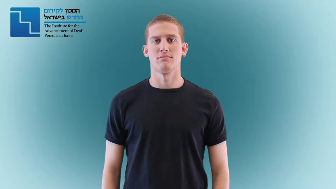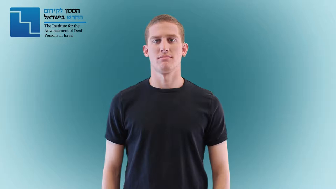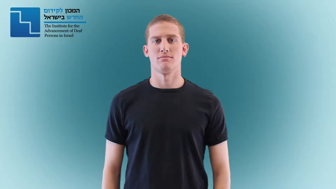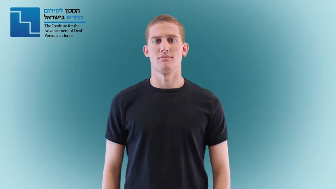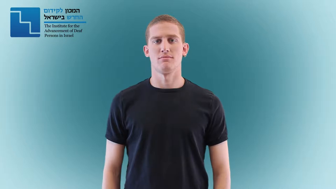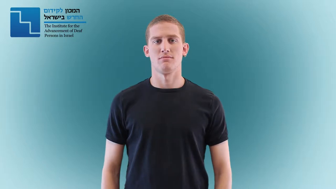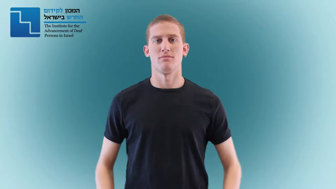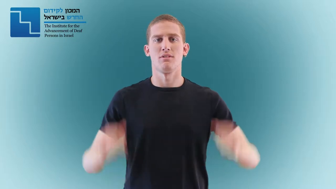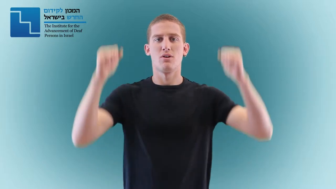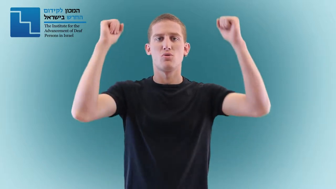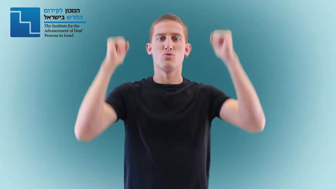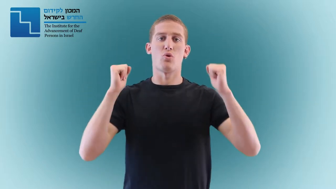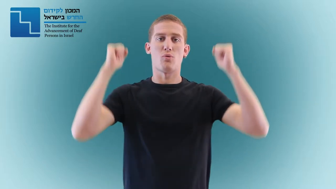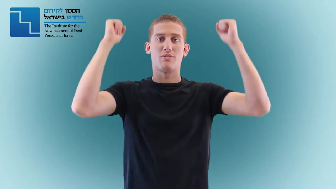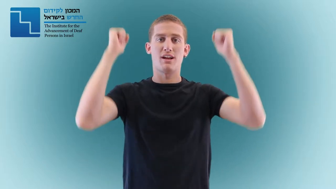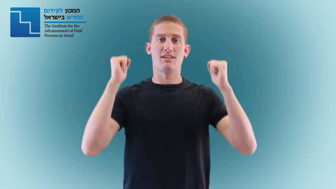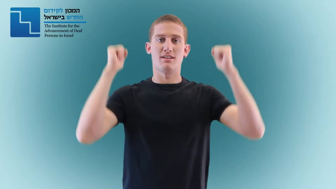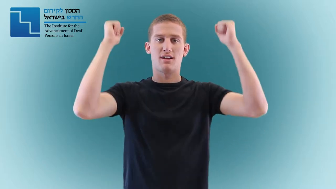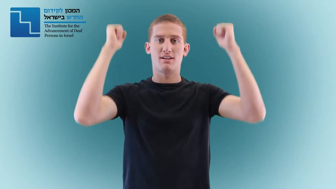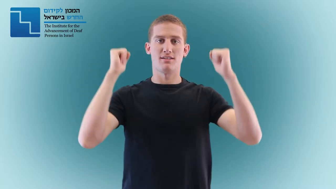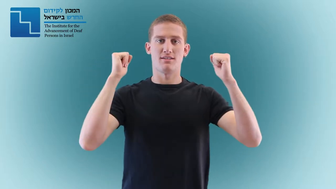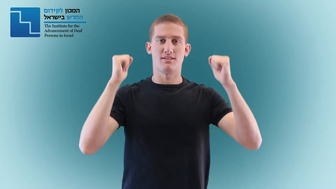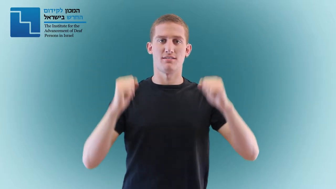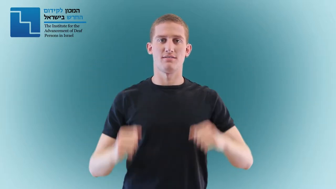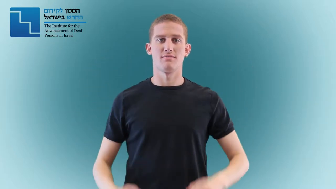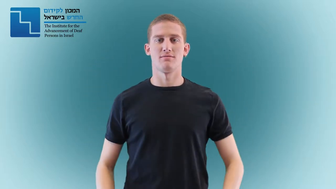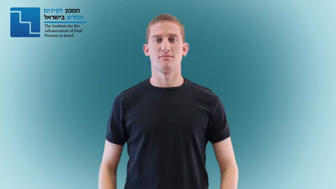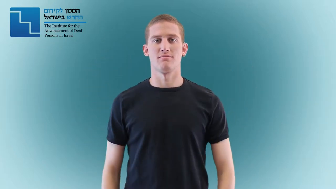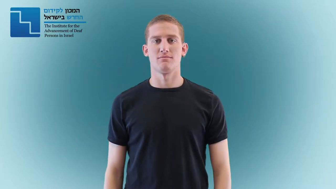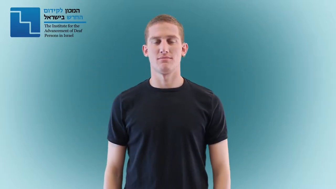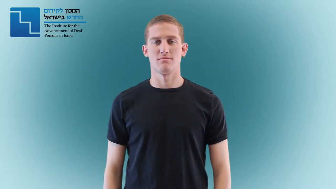יום הולדת